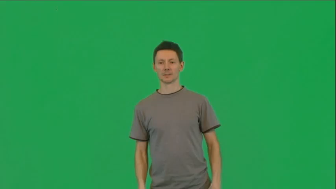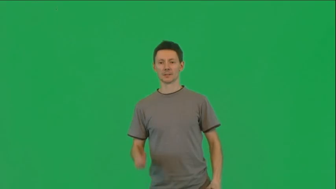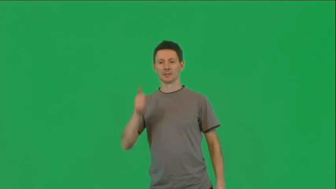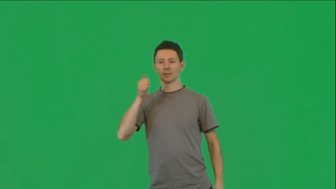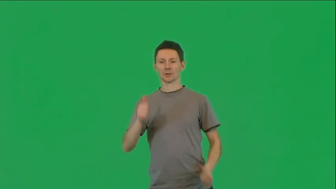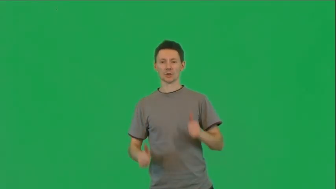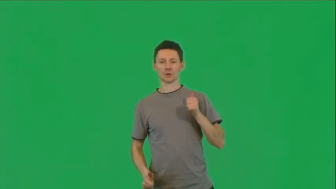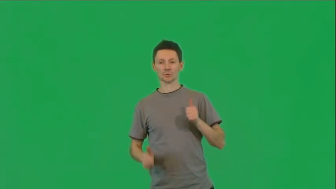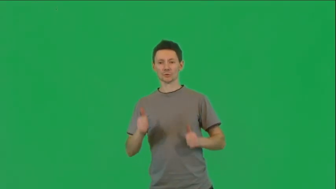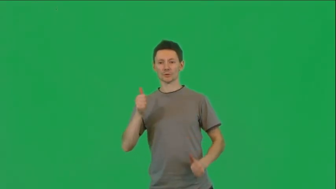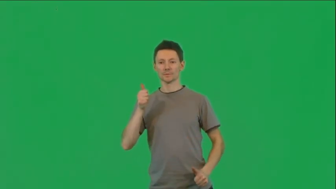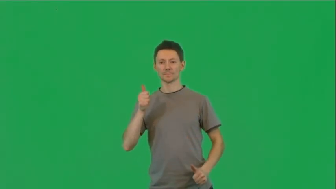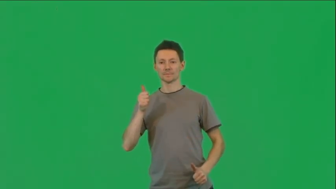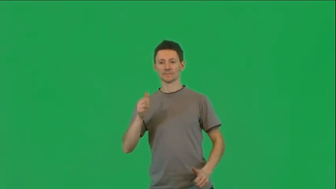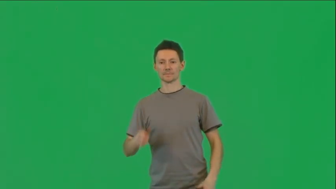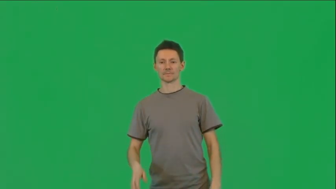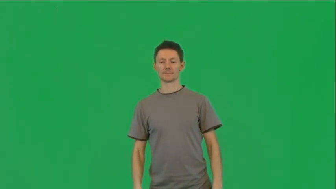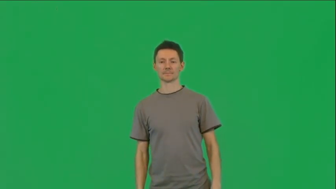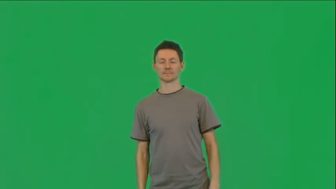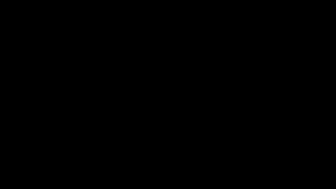konkurs